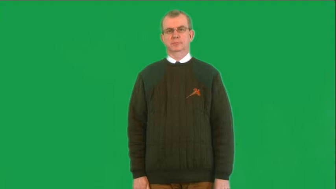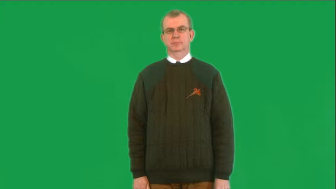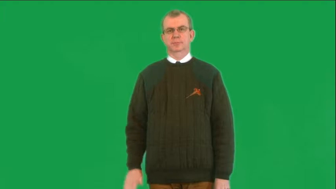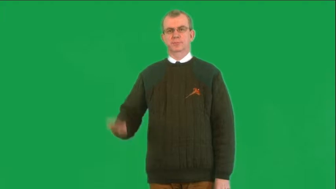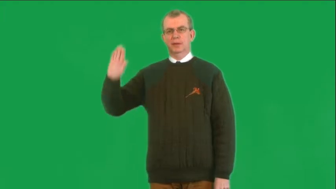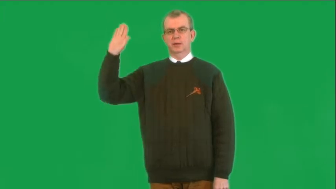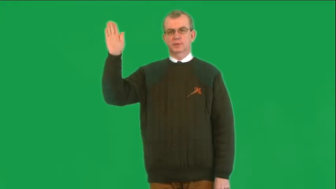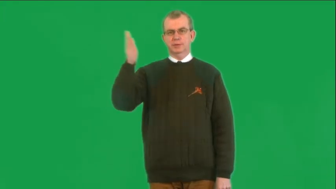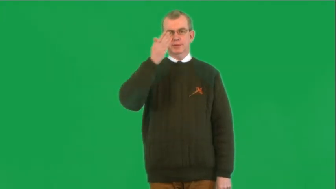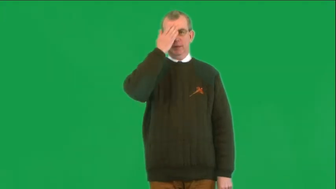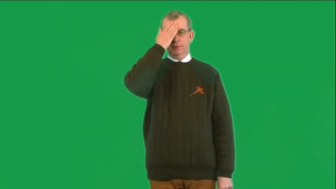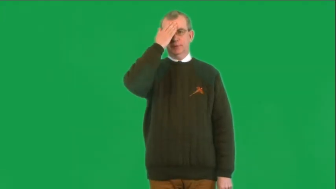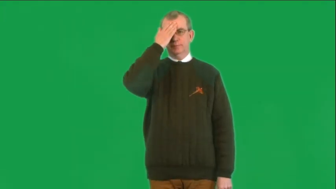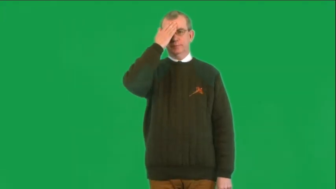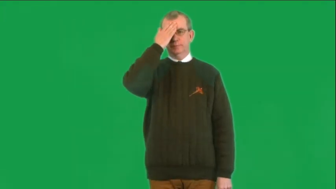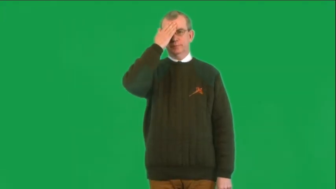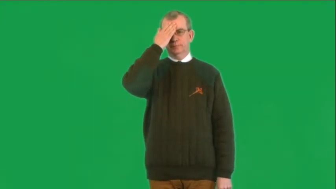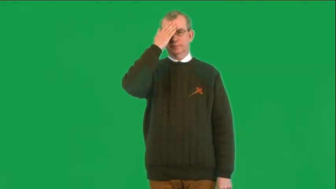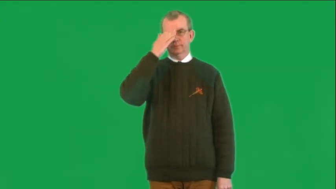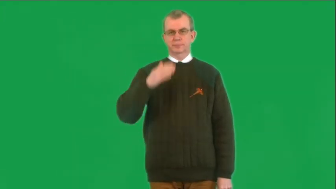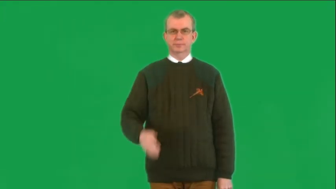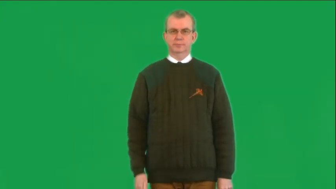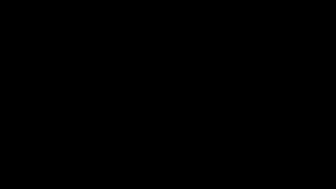znany